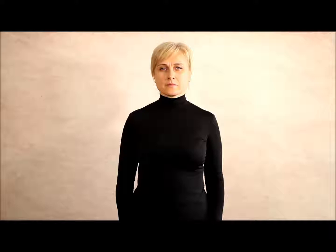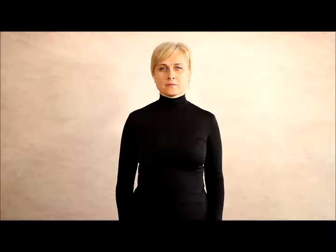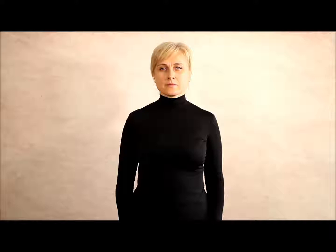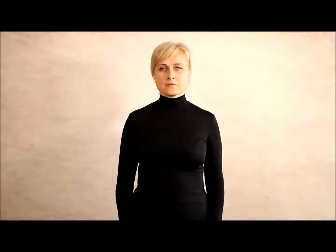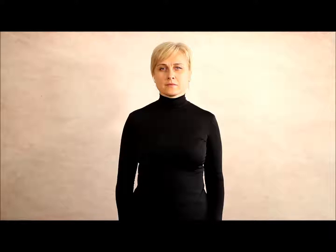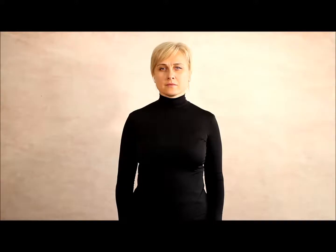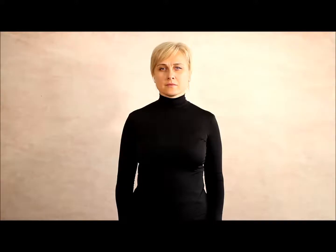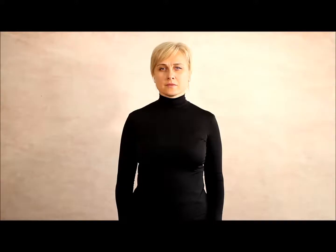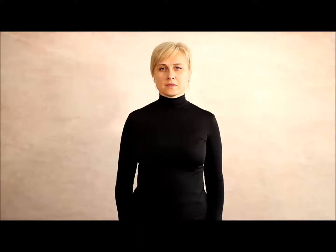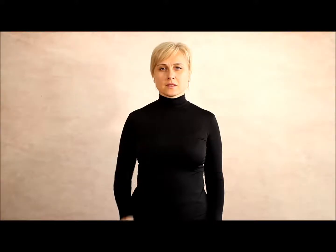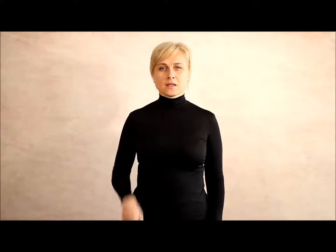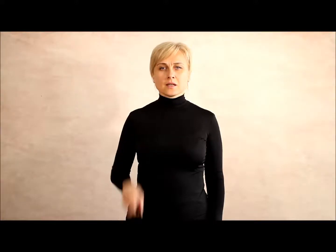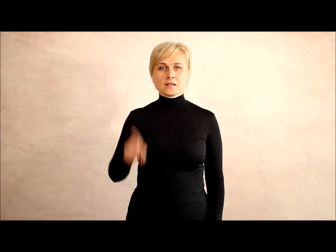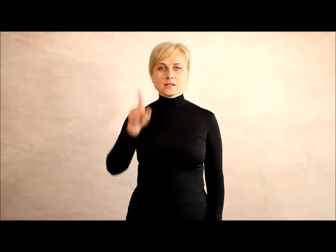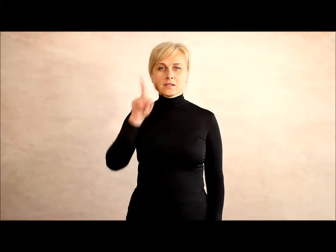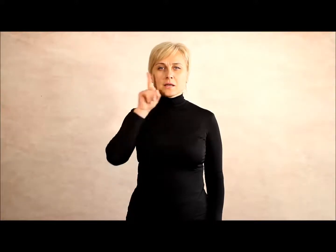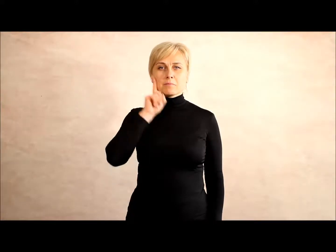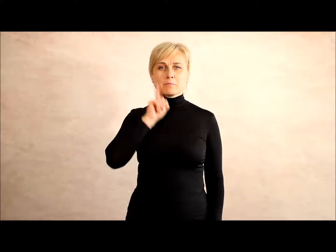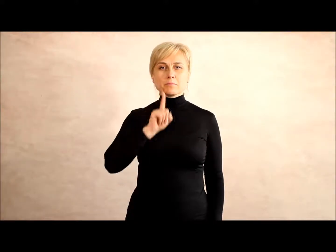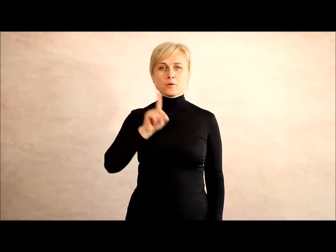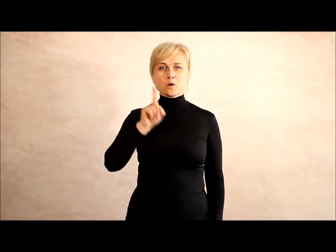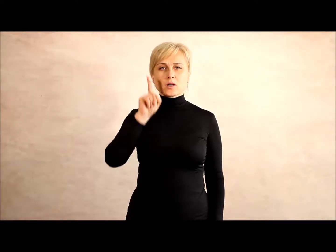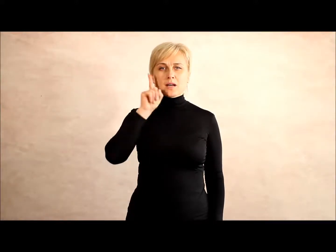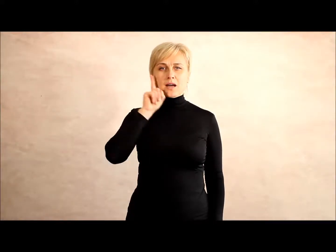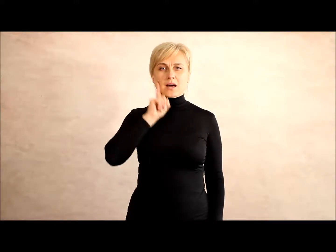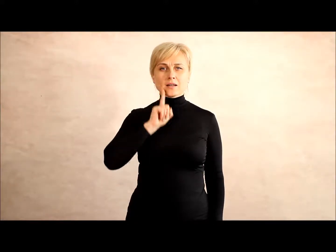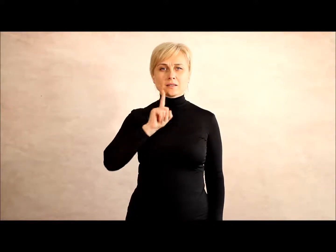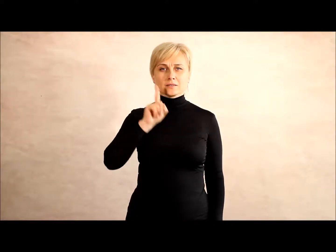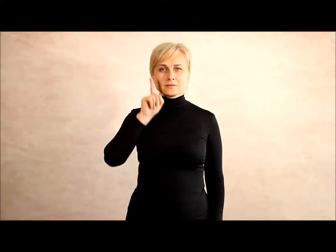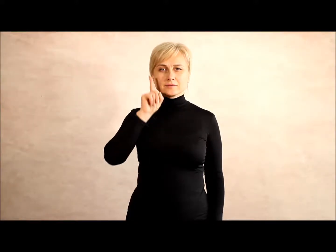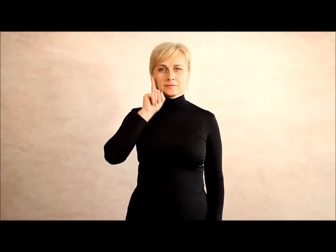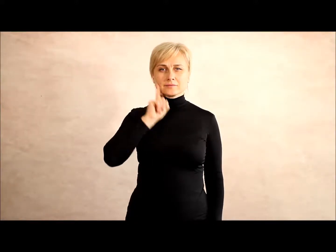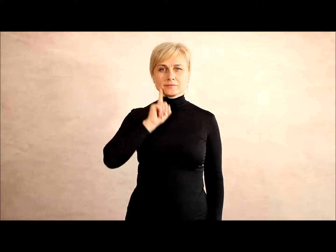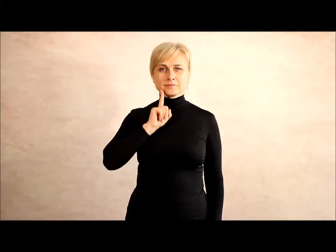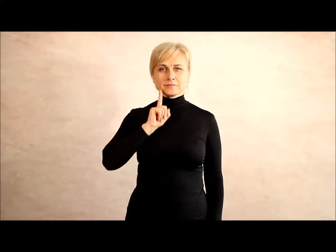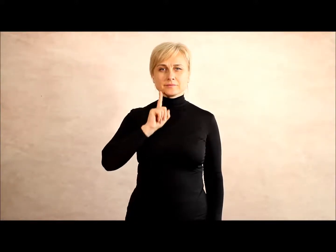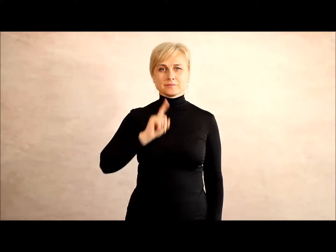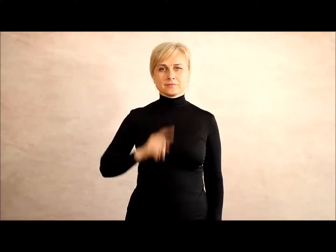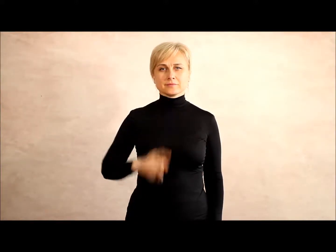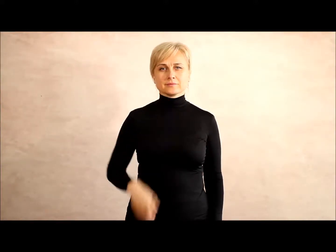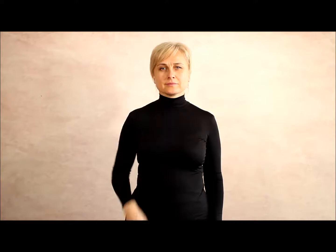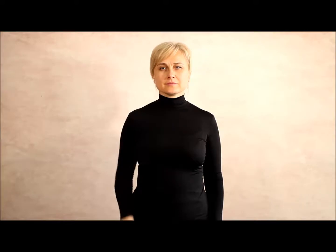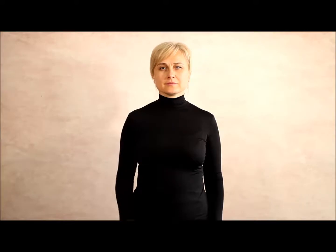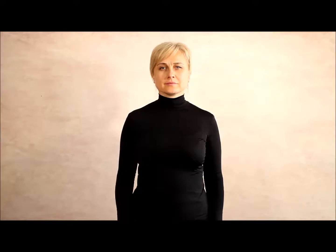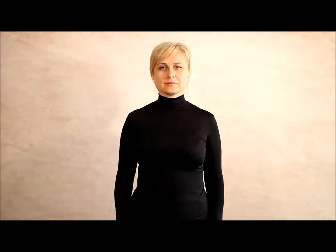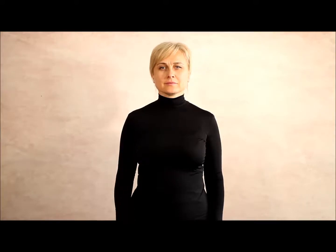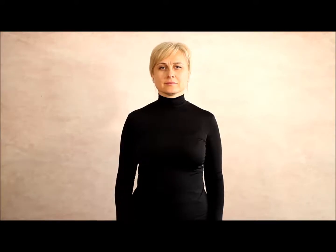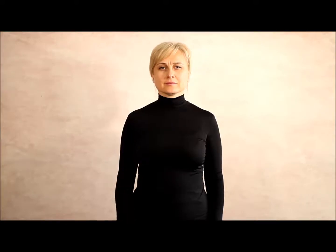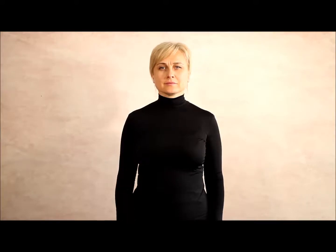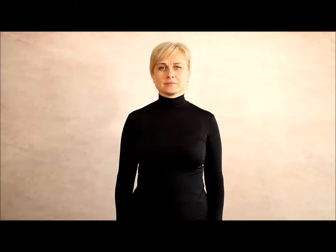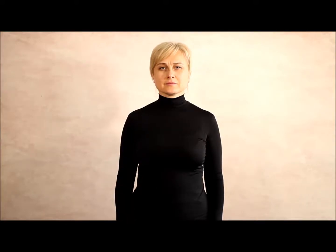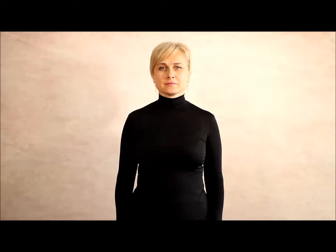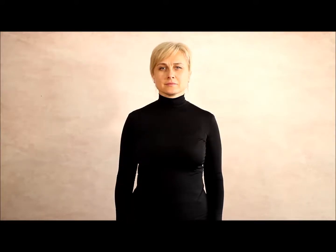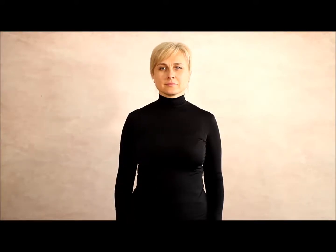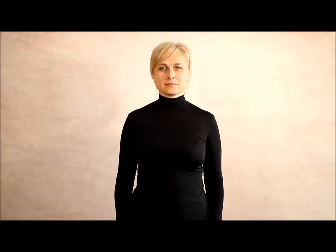Temporar